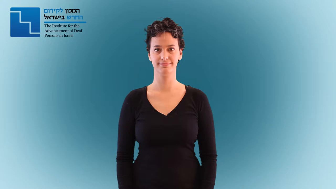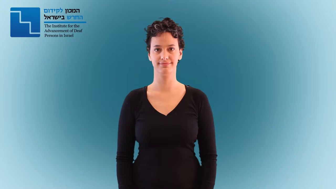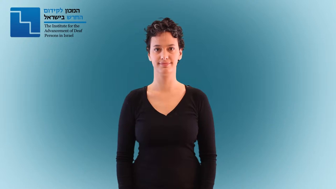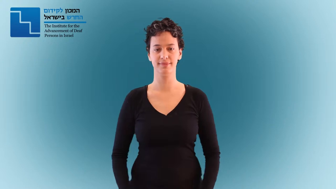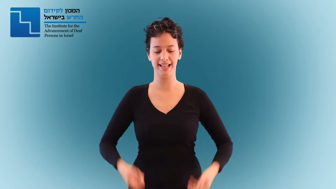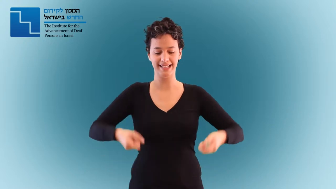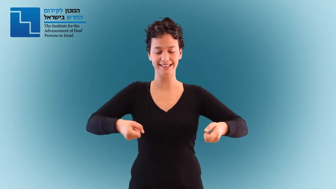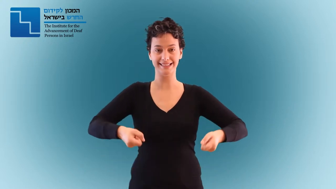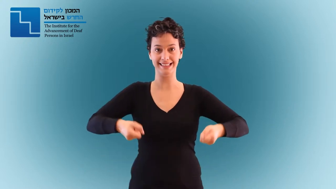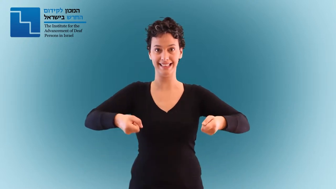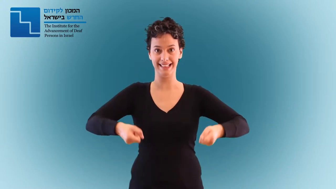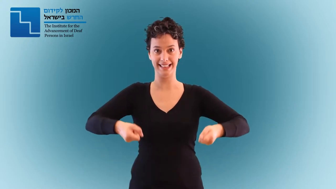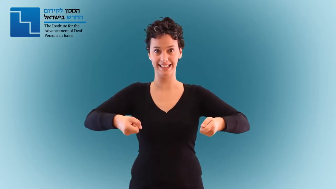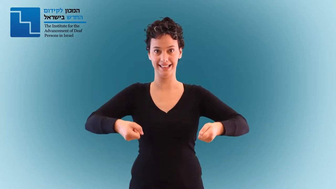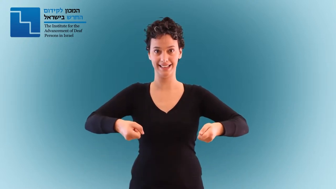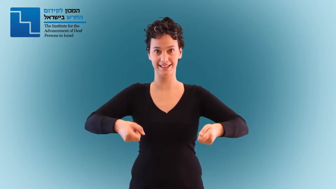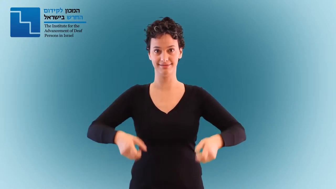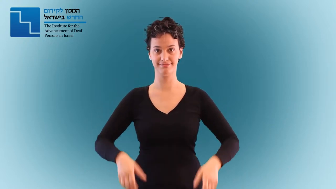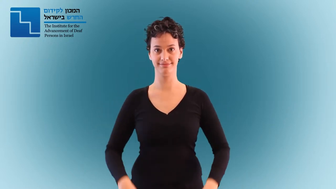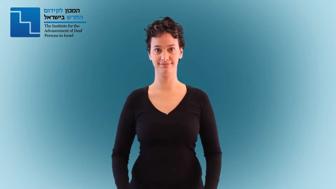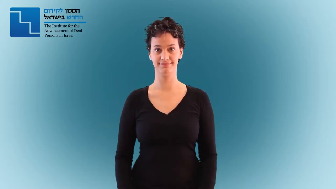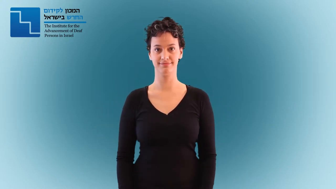סיר